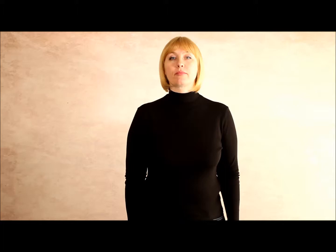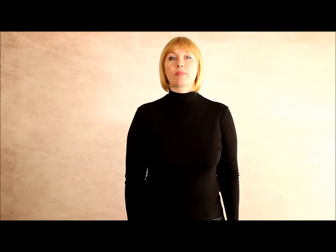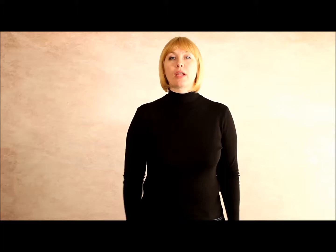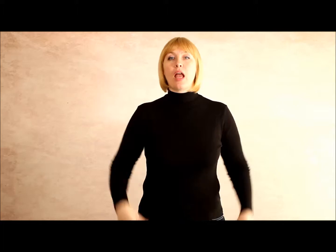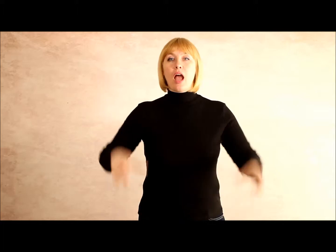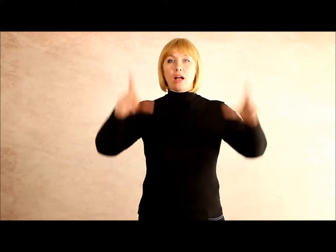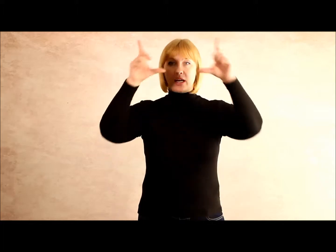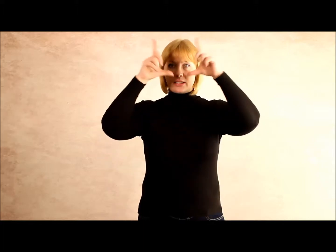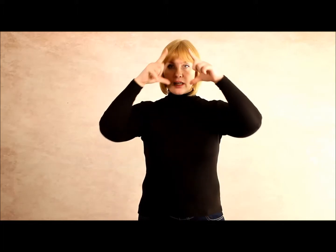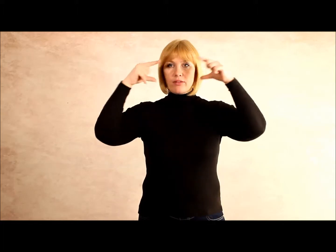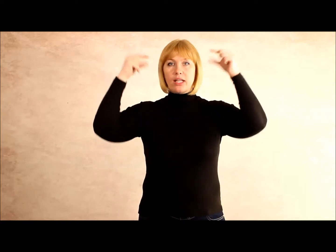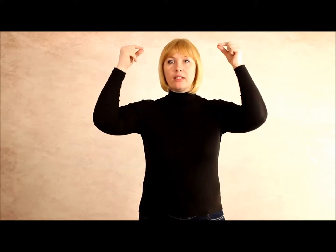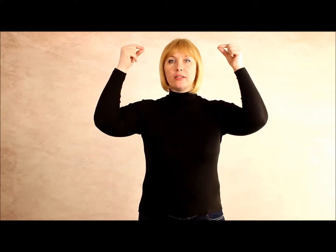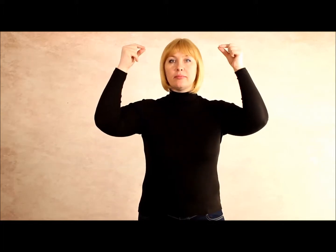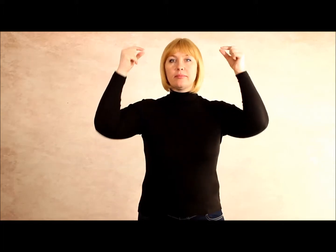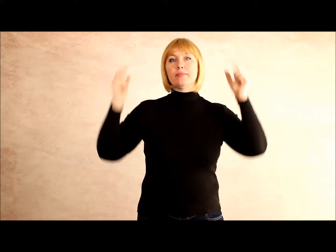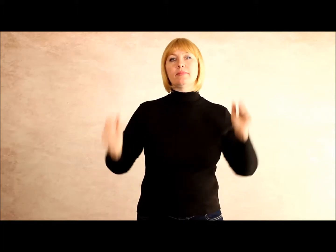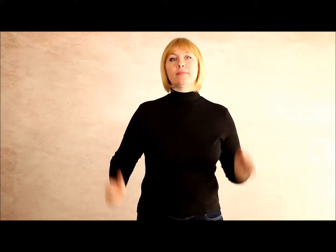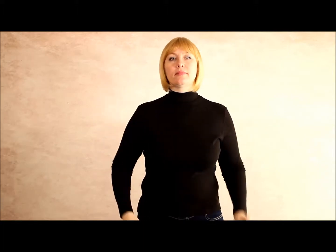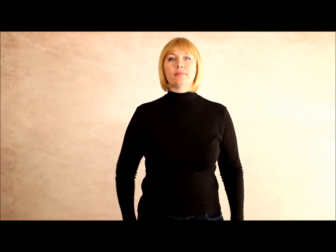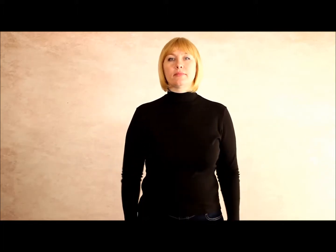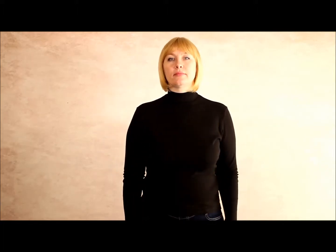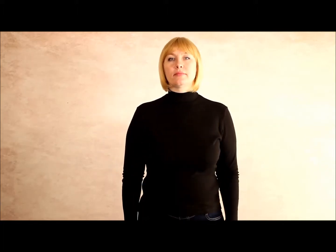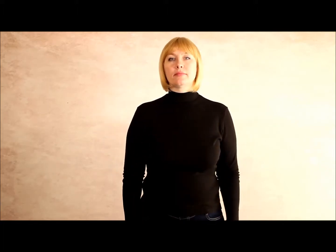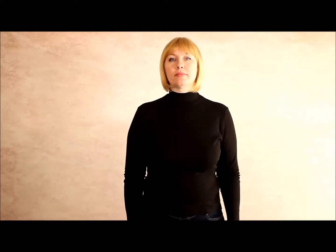Carnaval